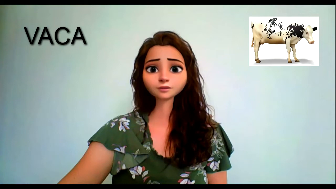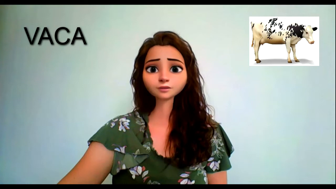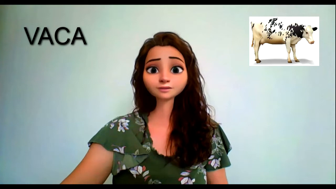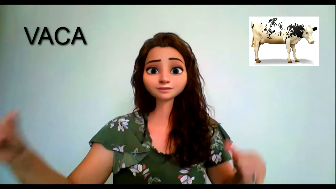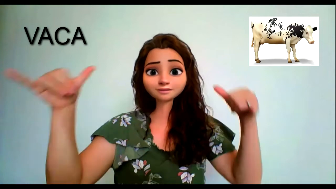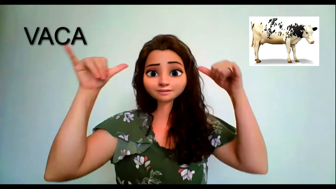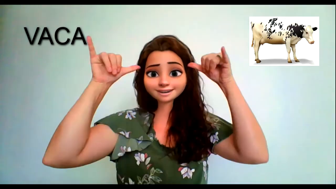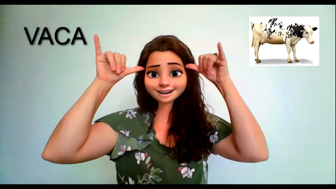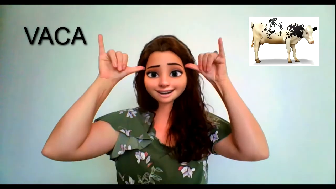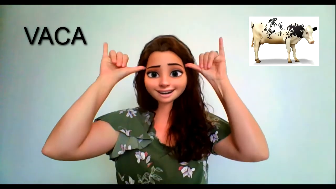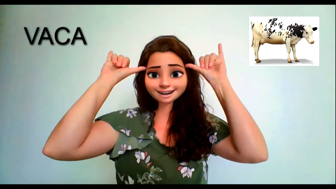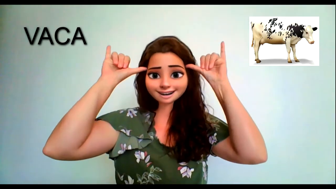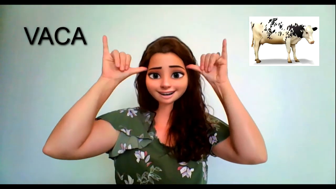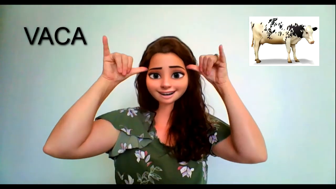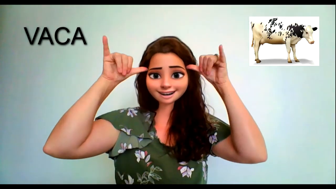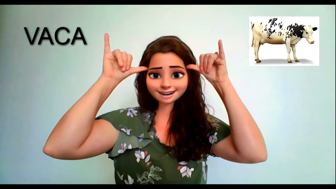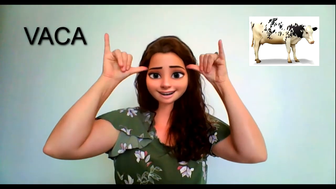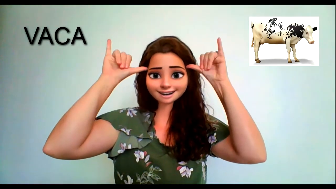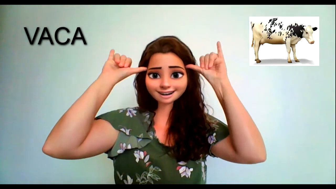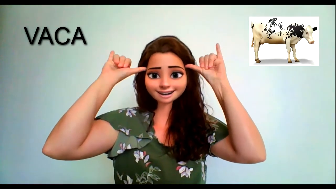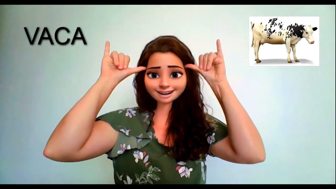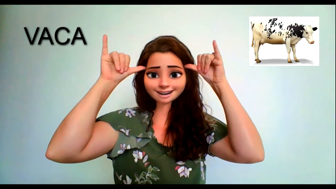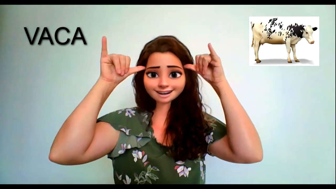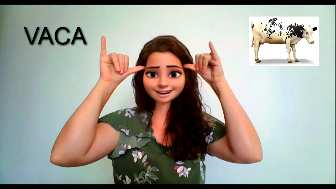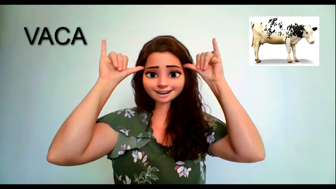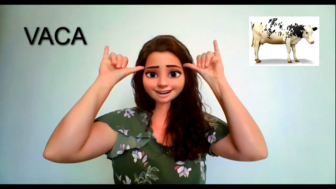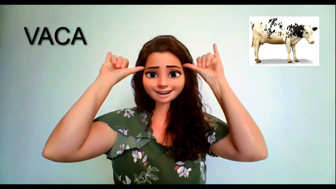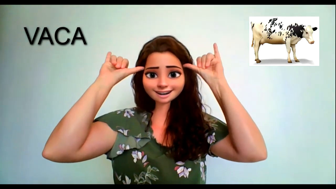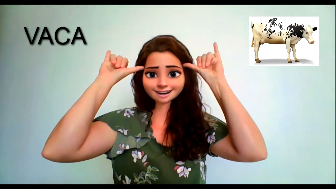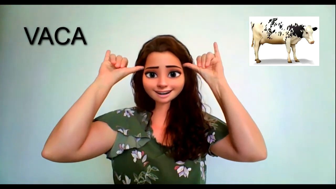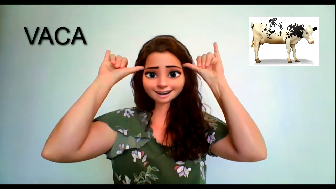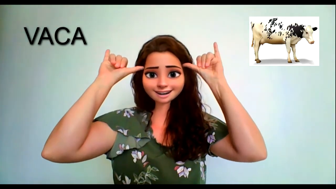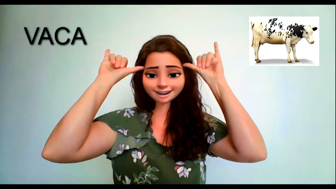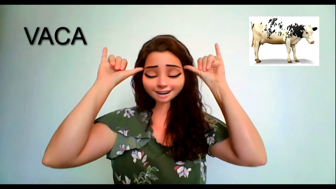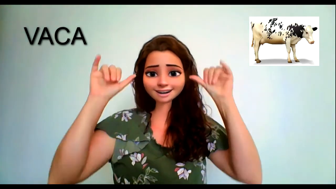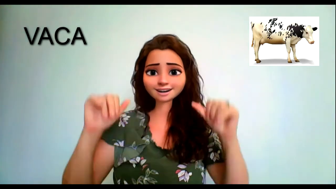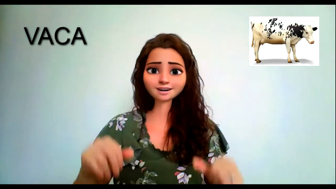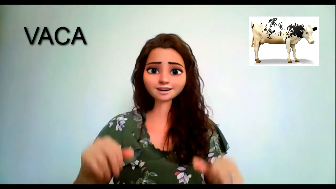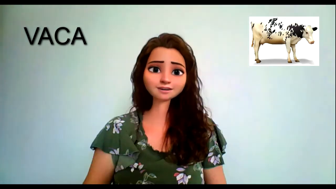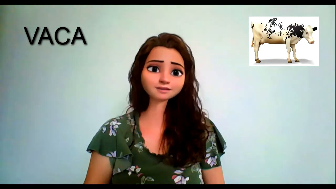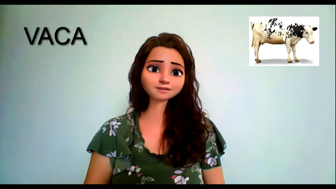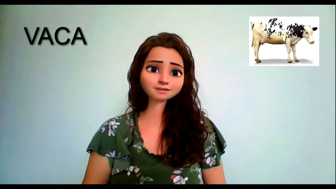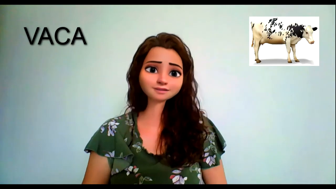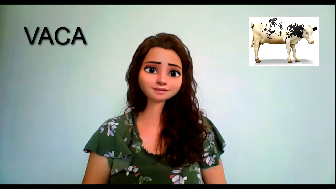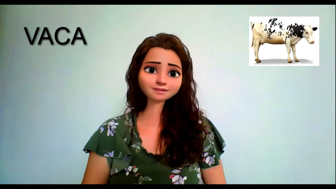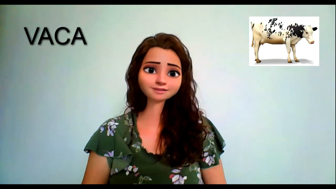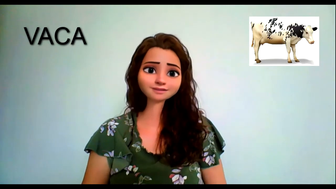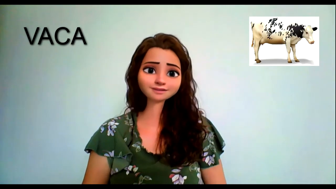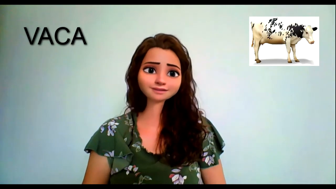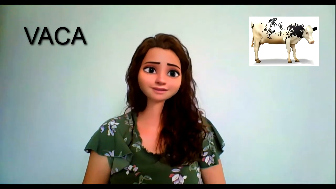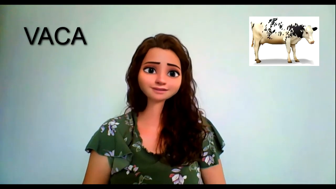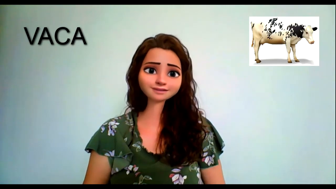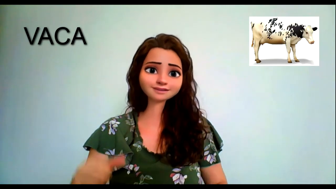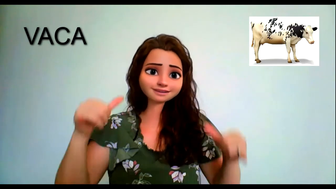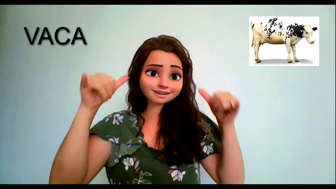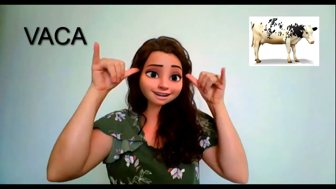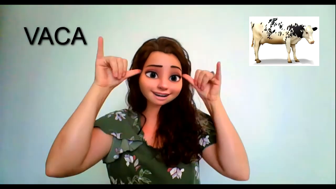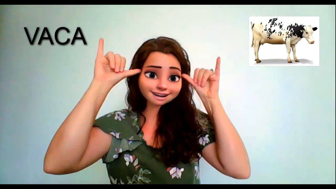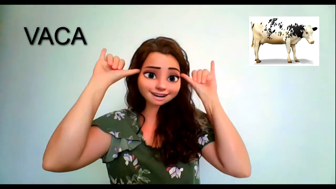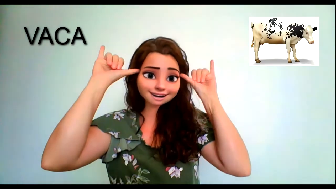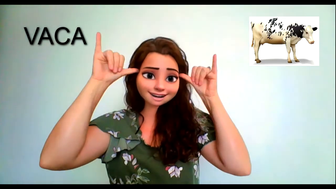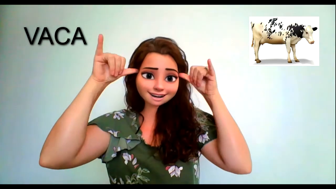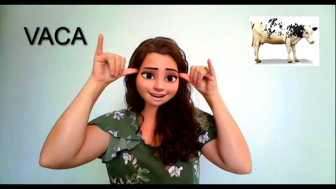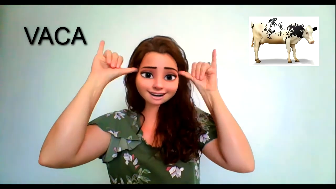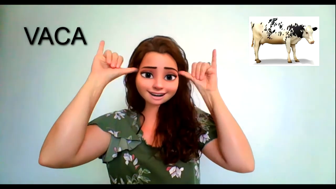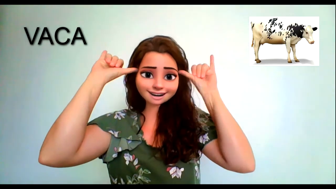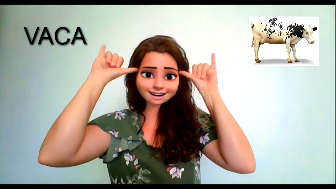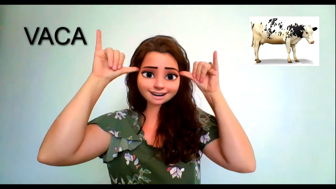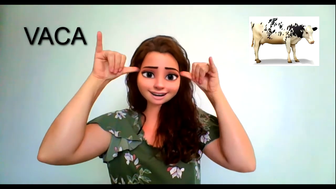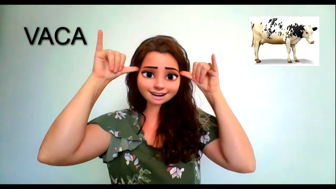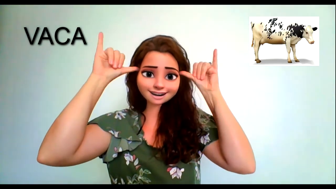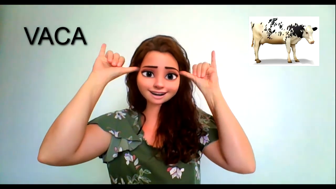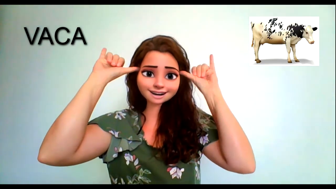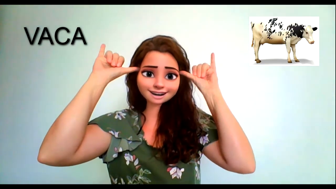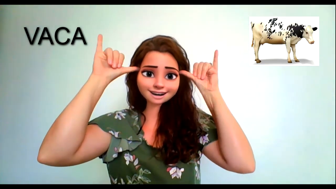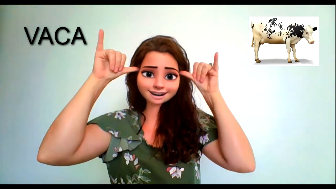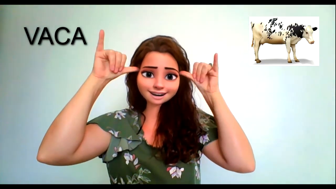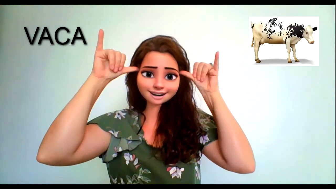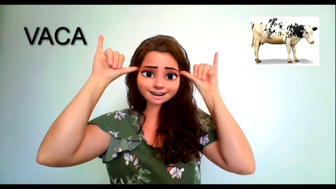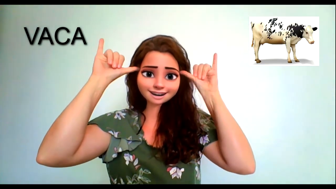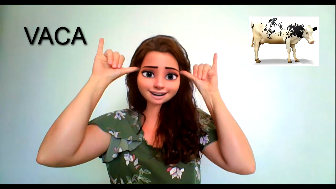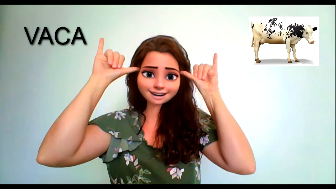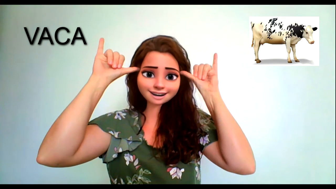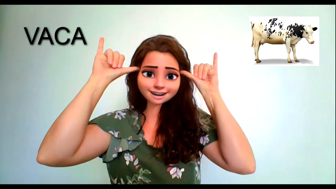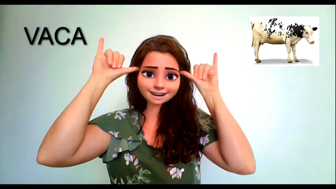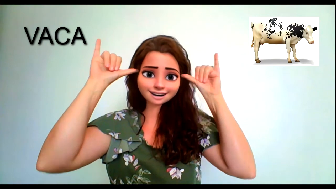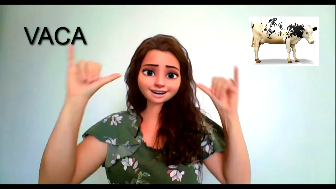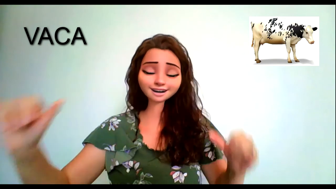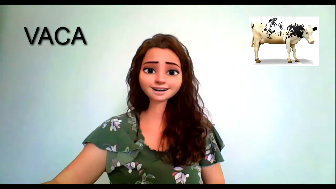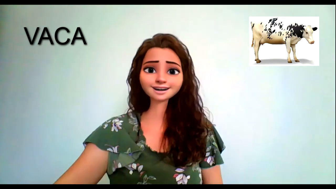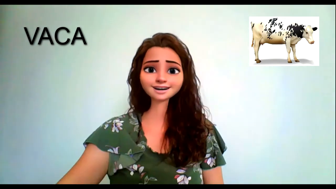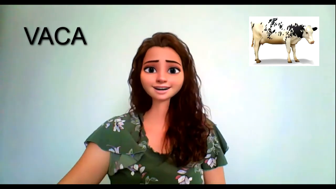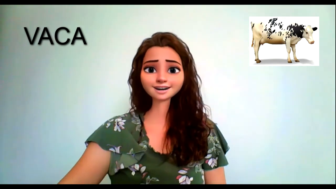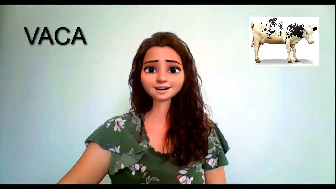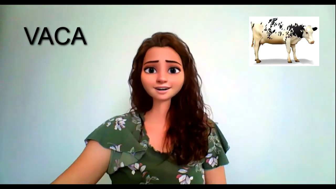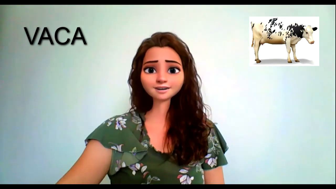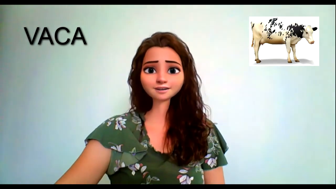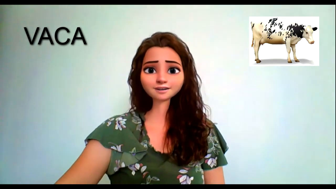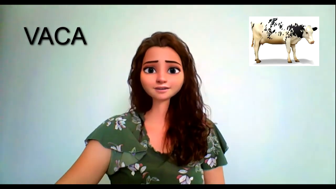Vaca